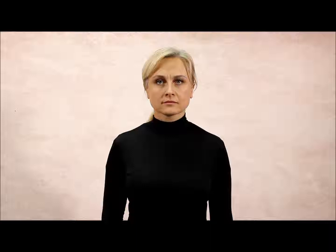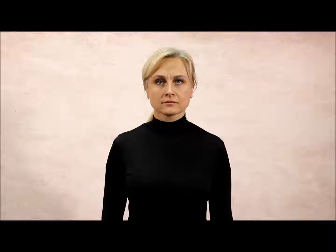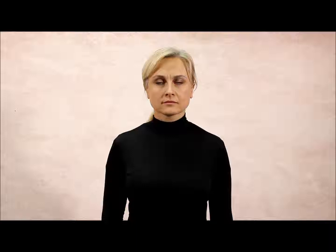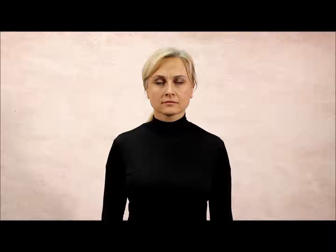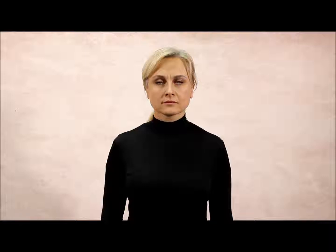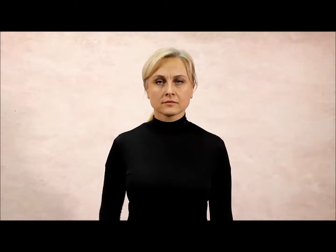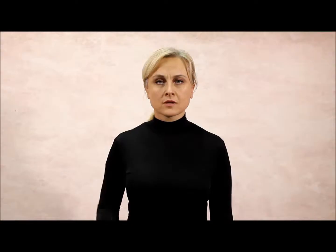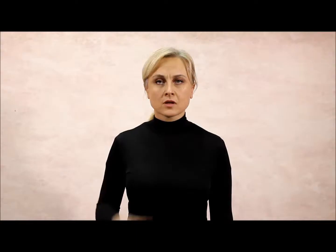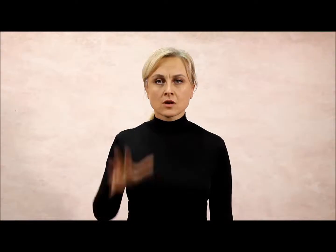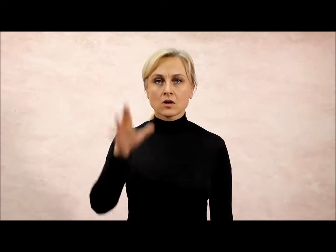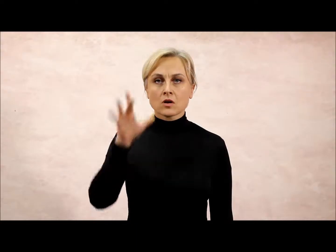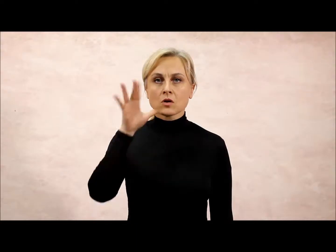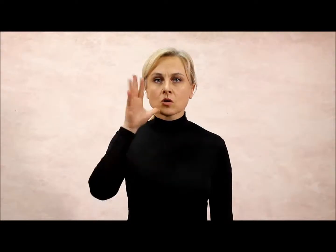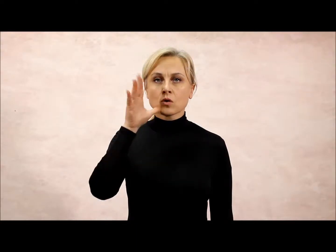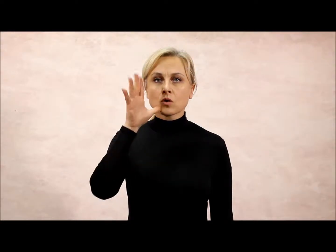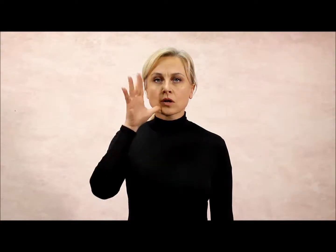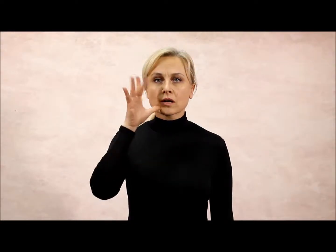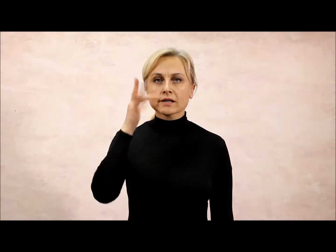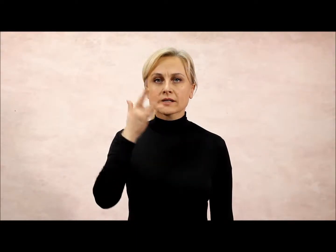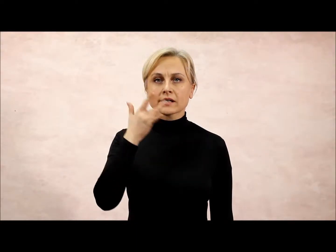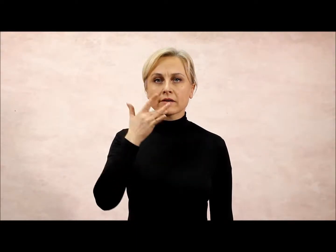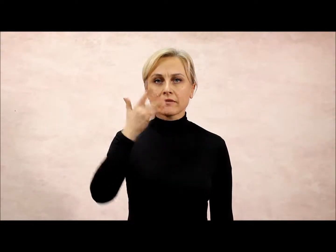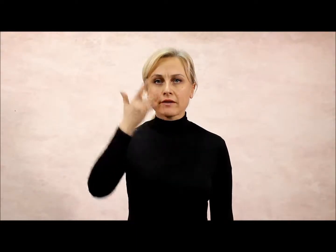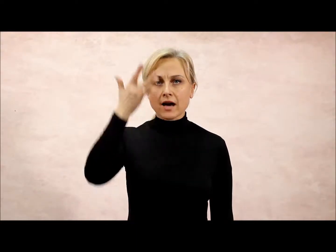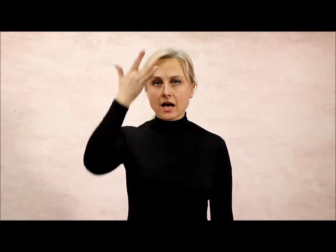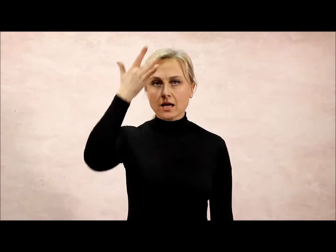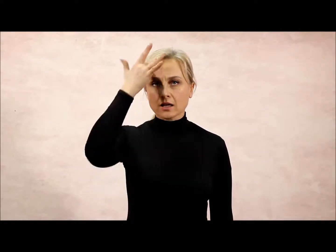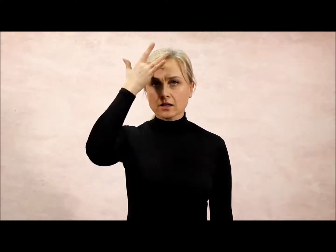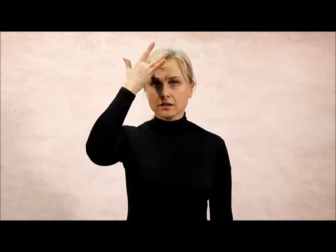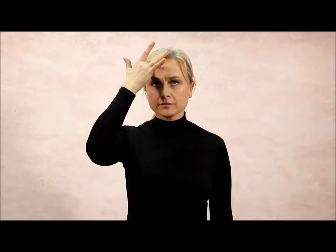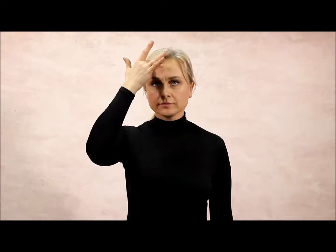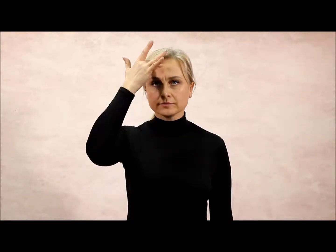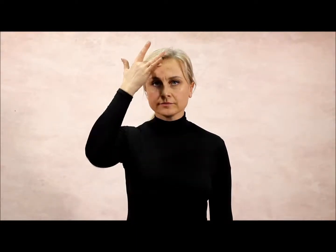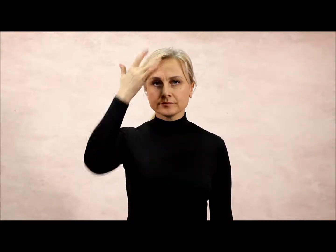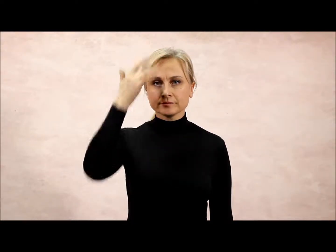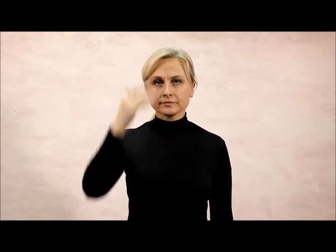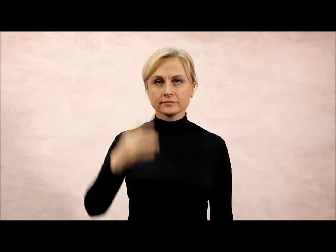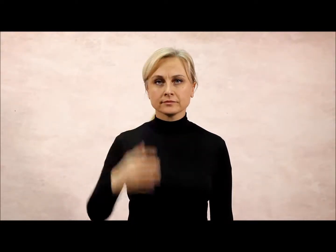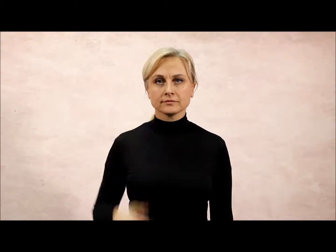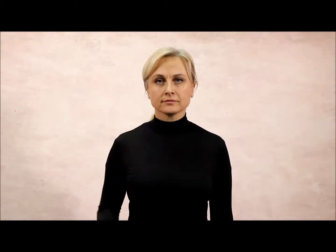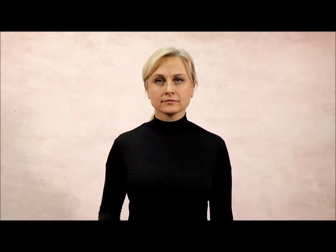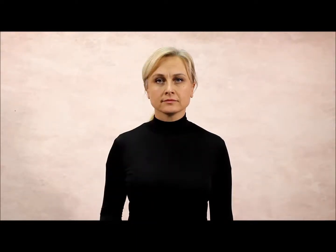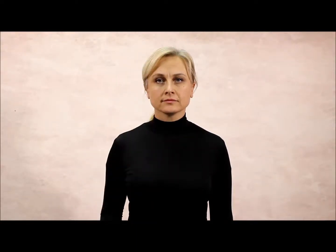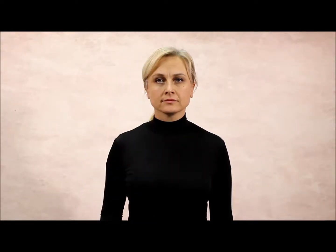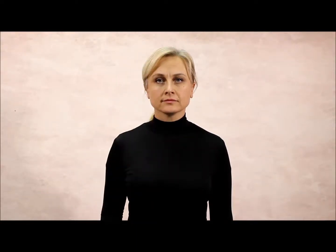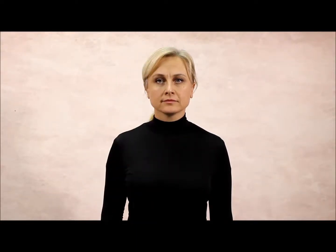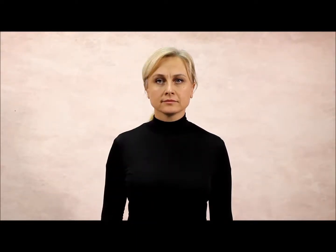Ora de vara